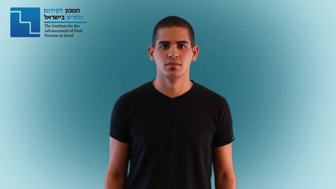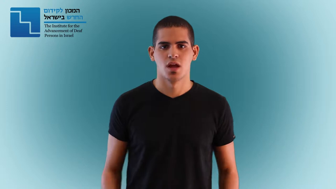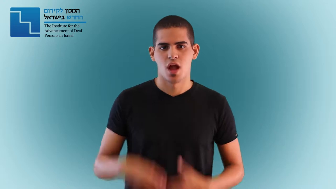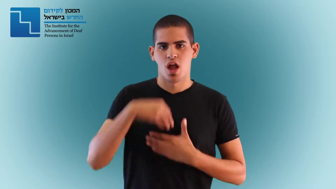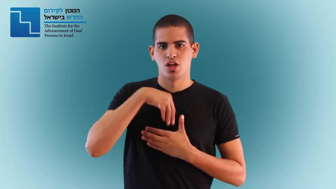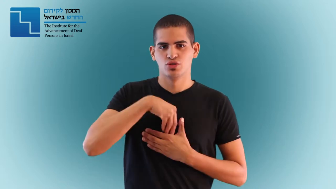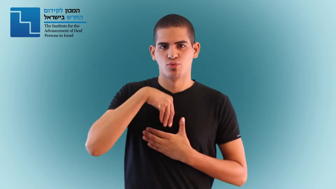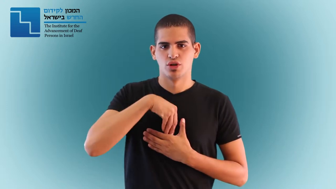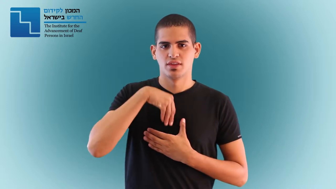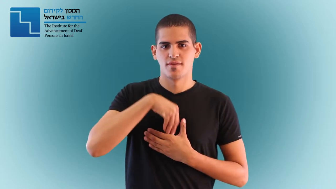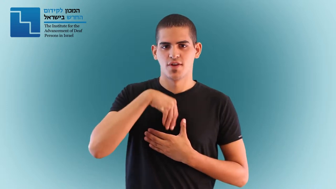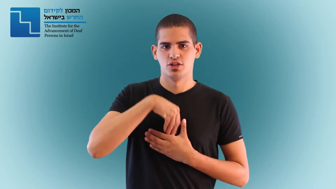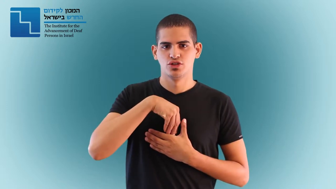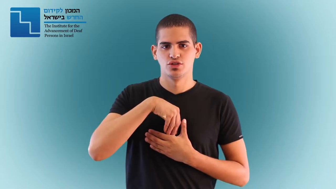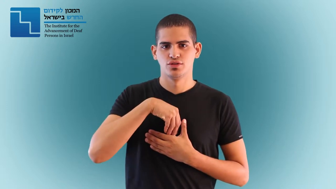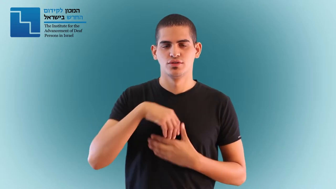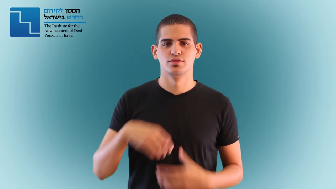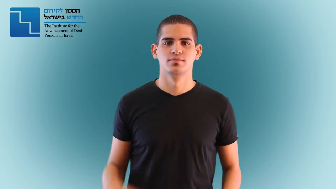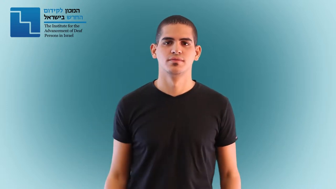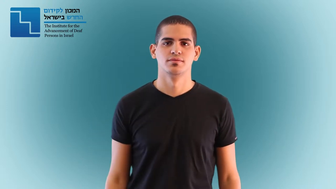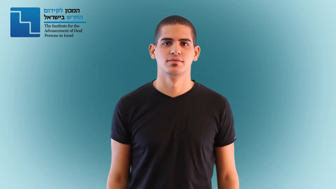חשבון נפש